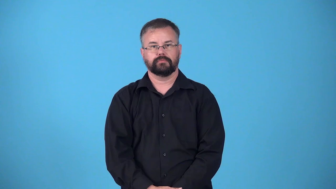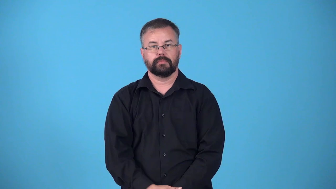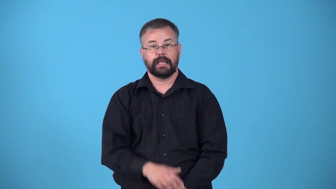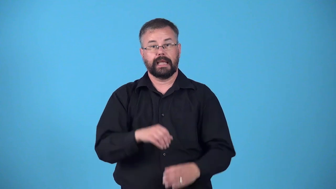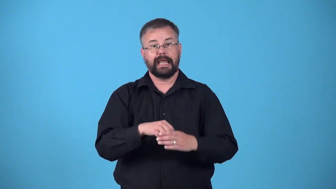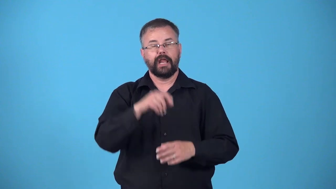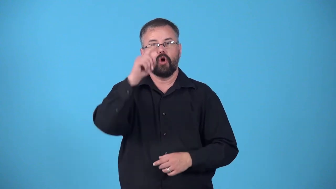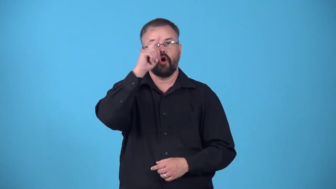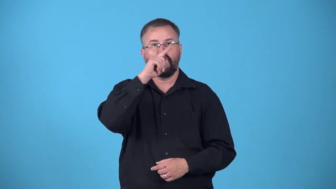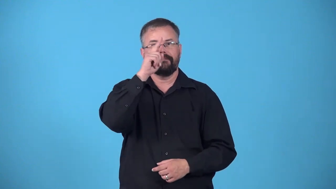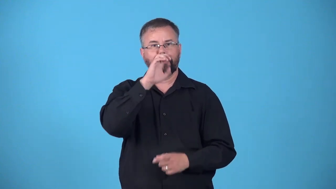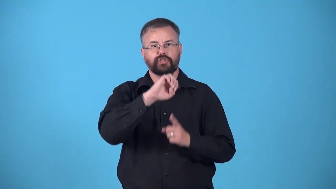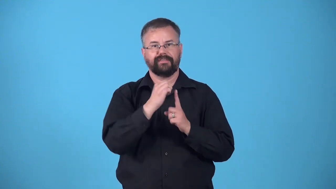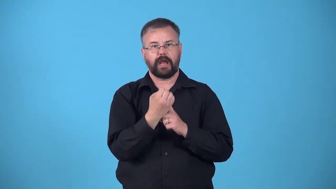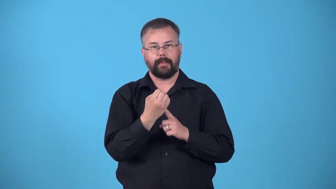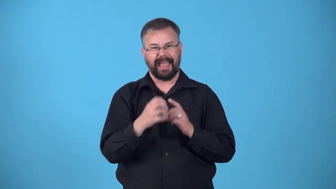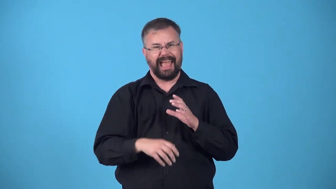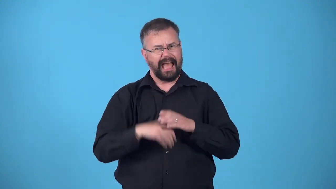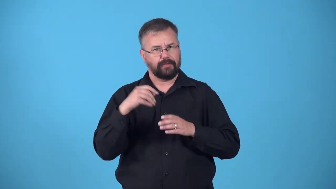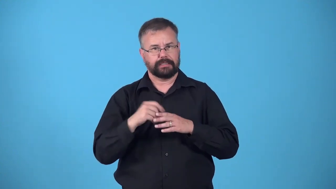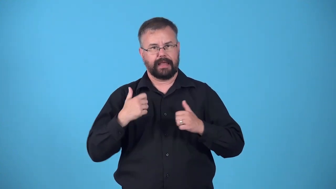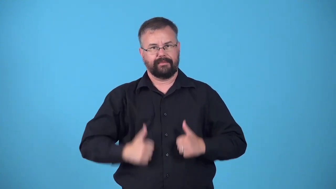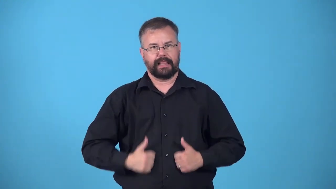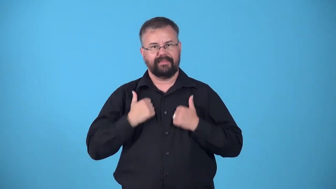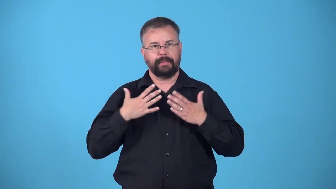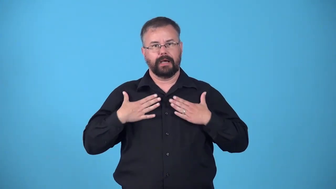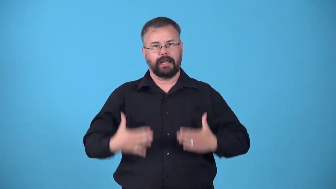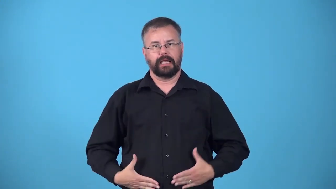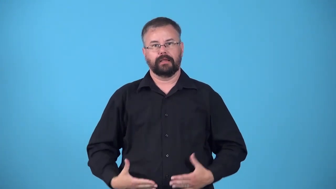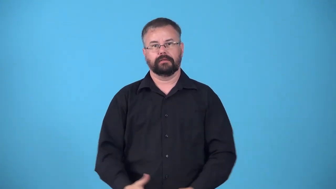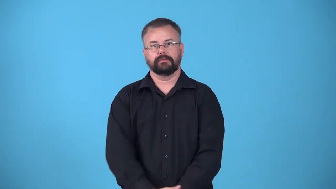ex vivo